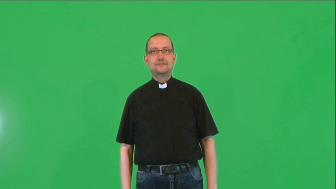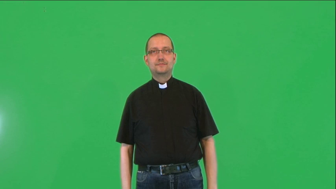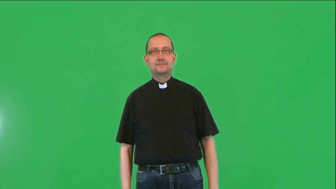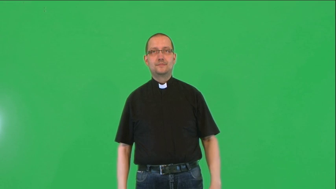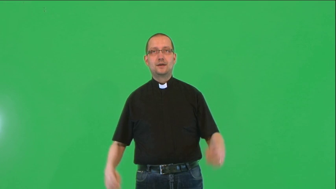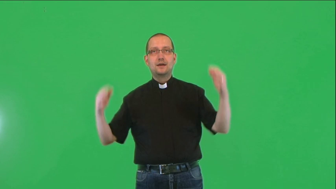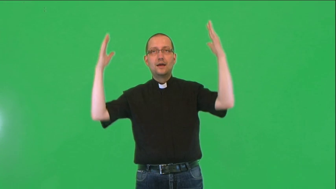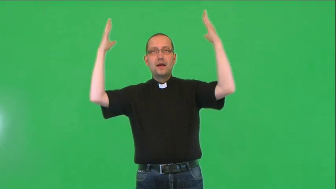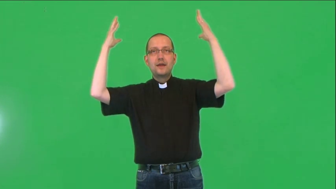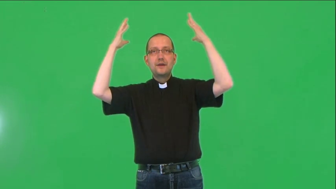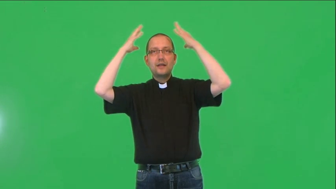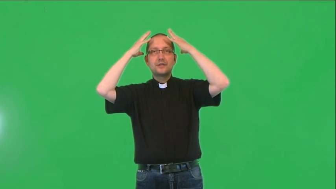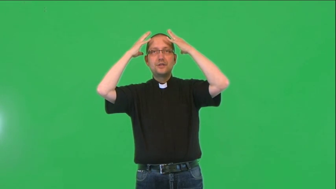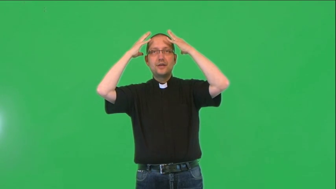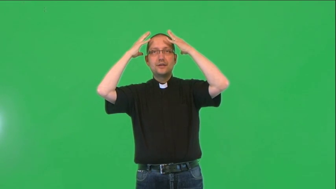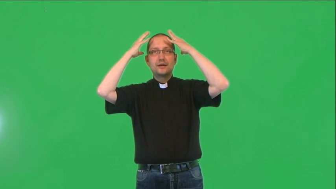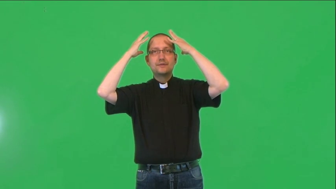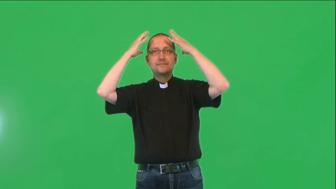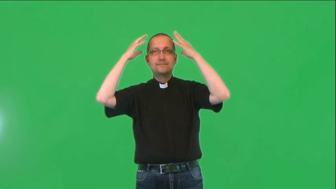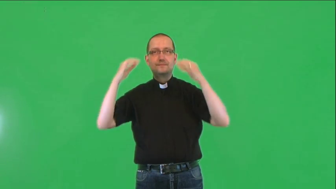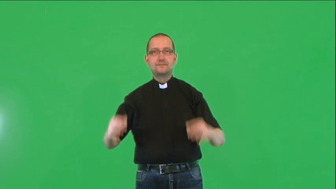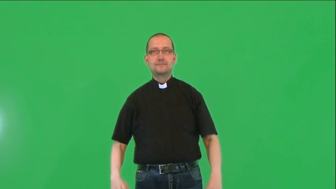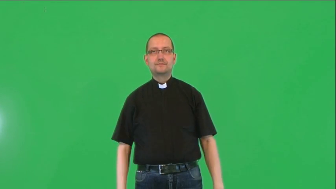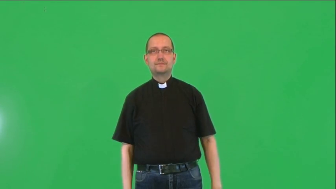natchnienie